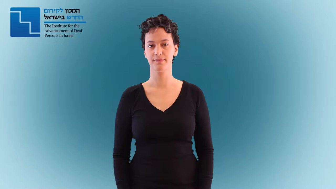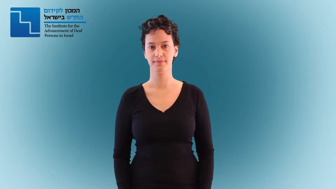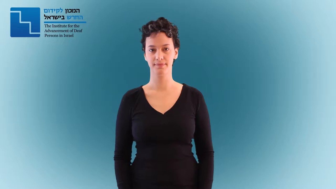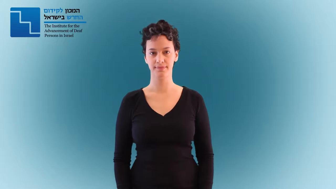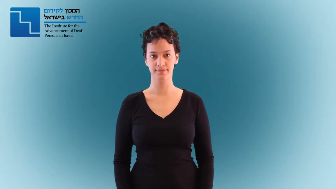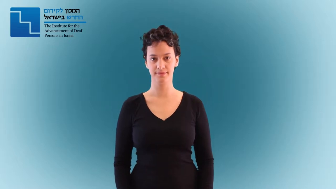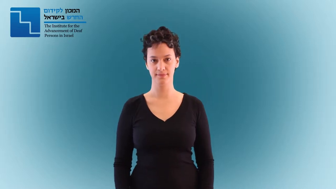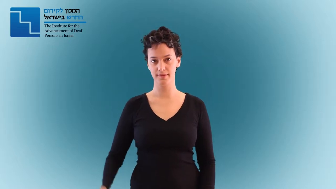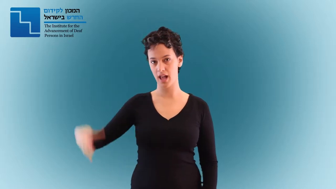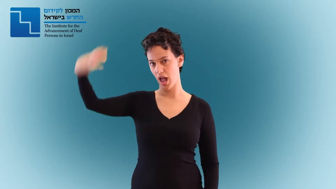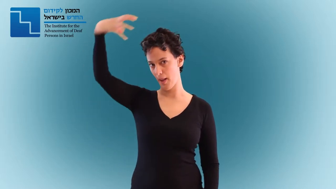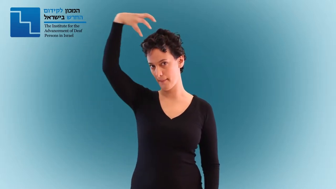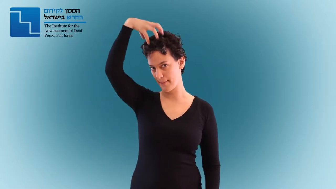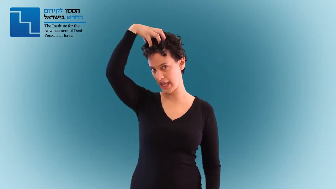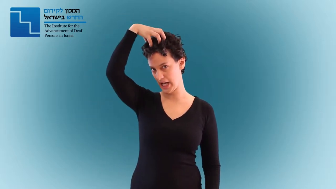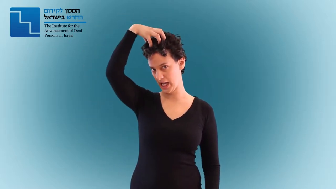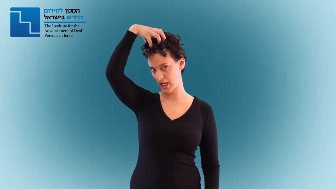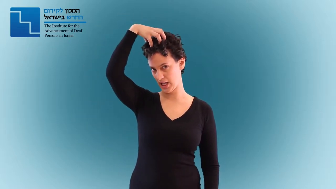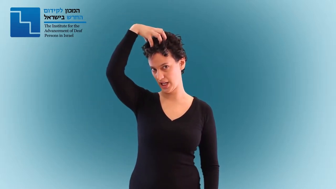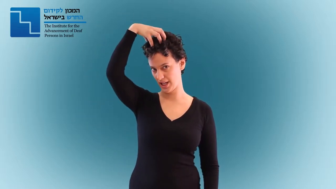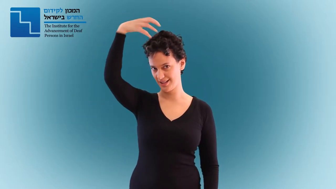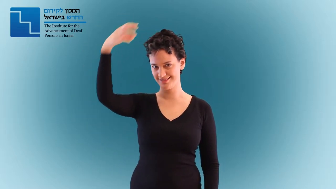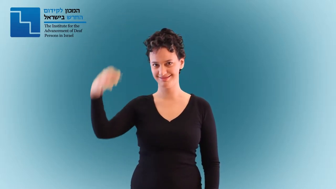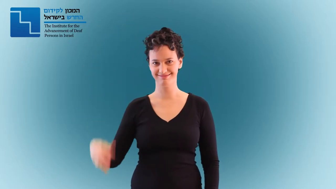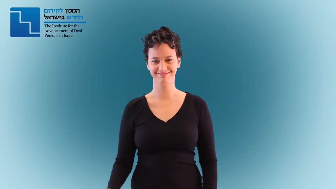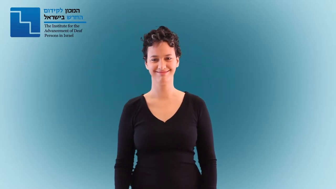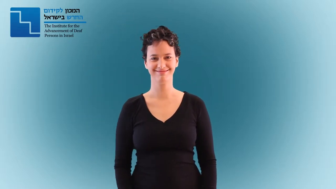מלך